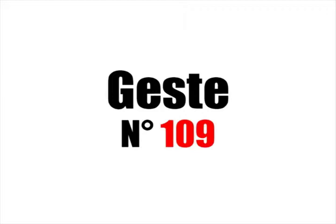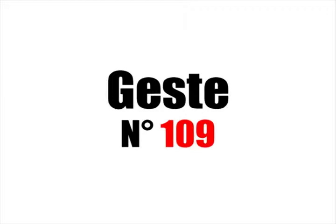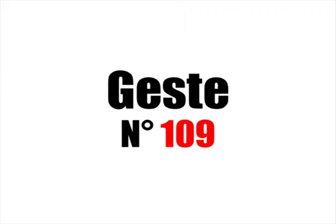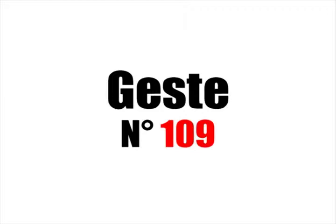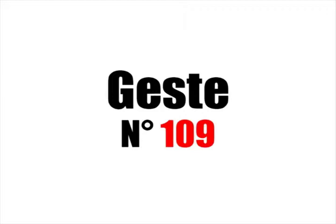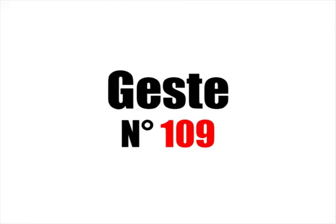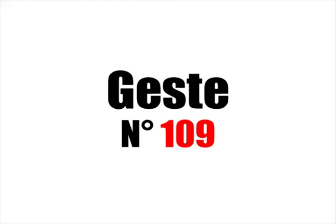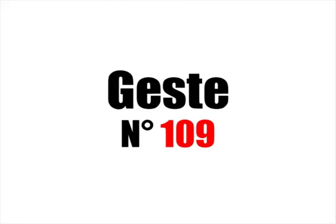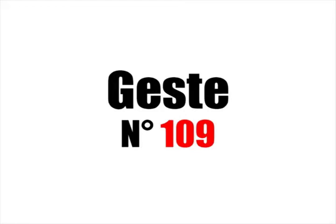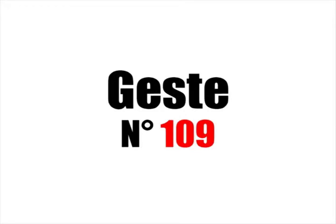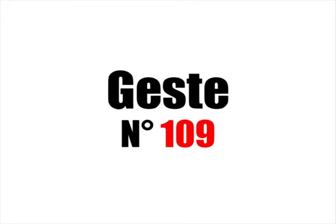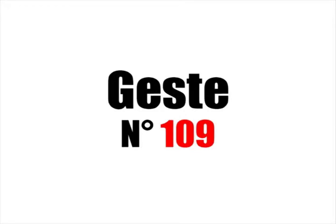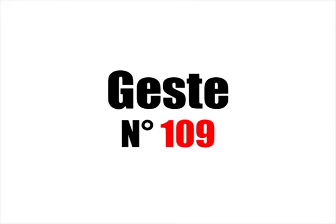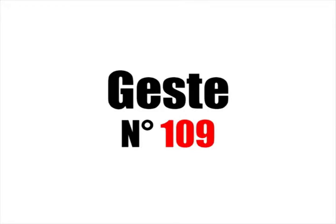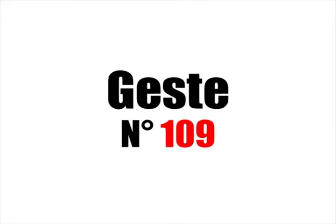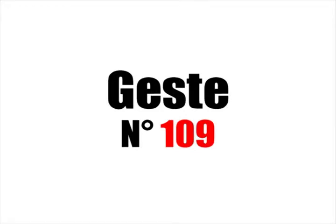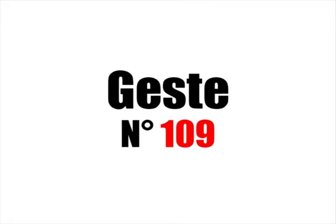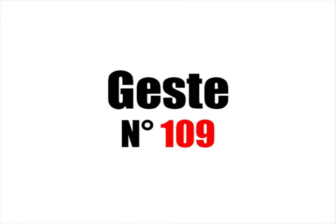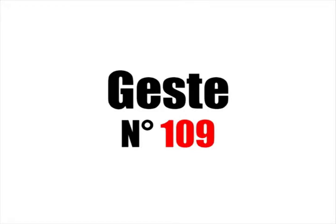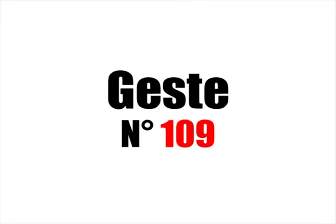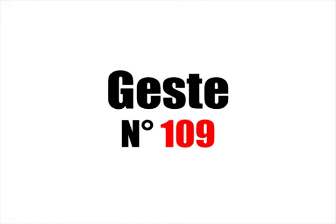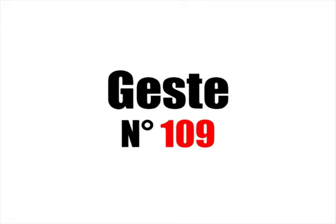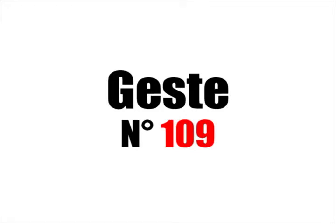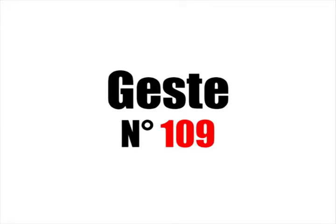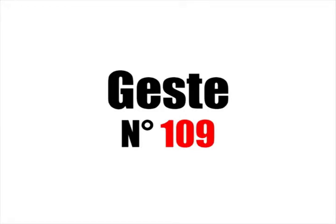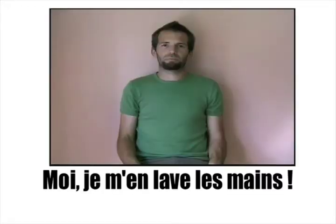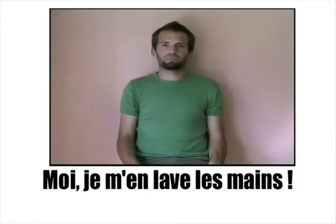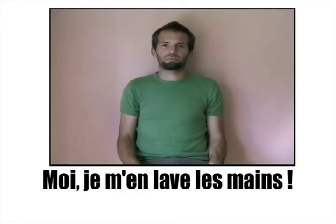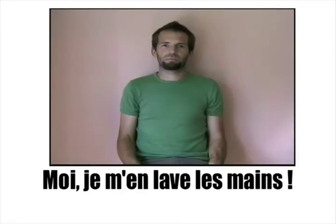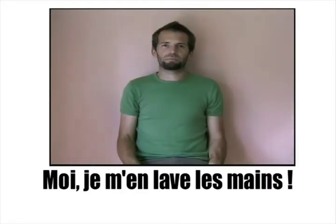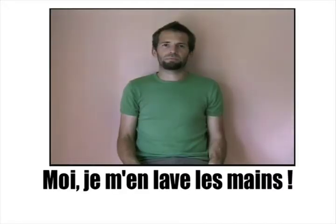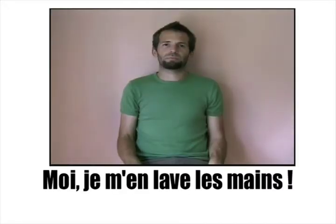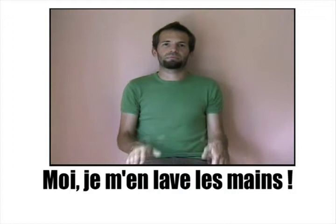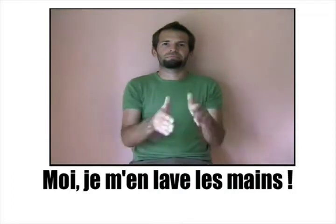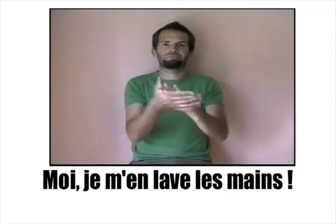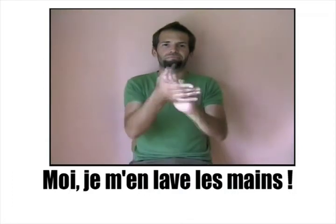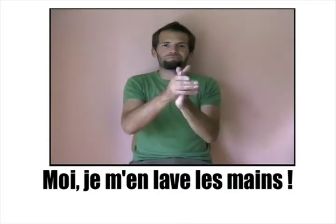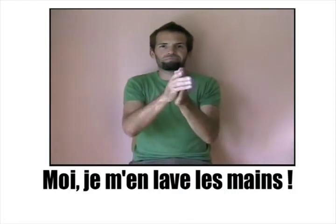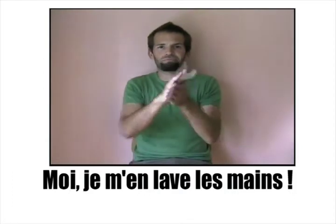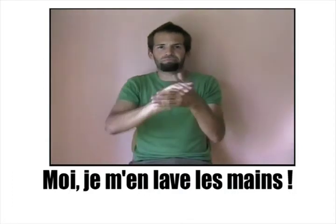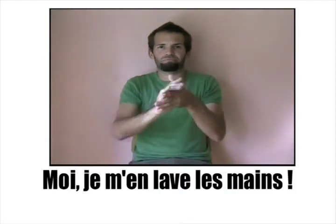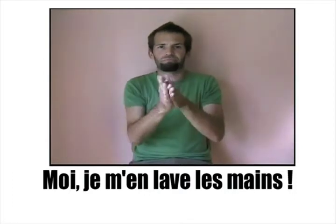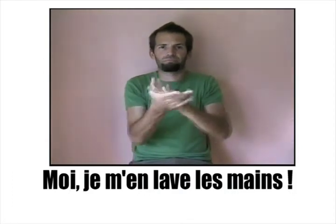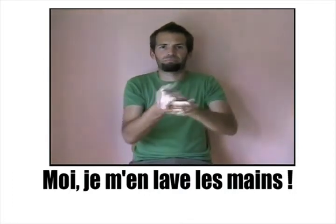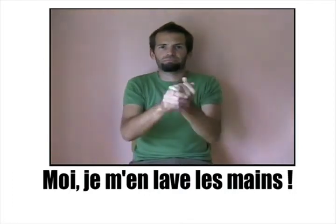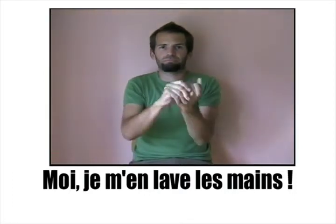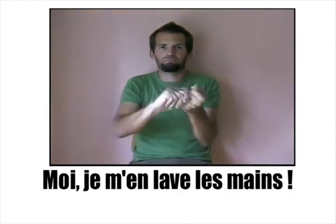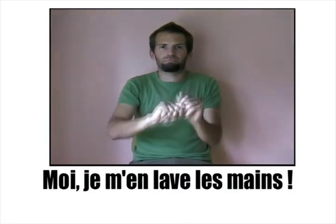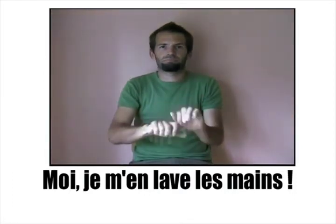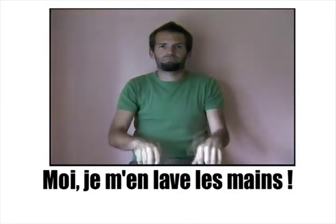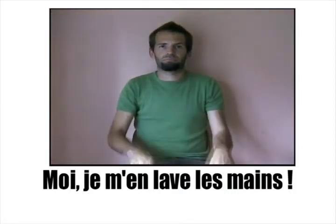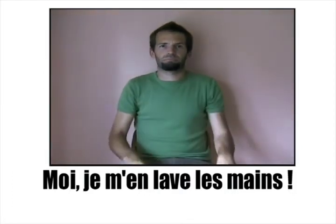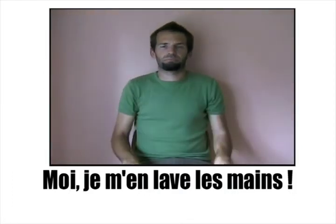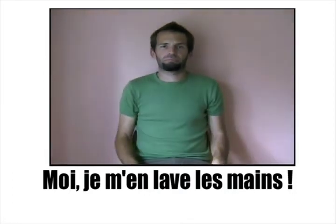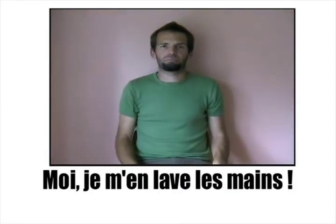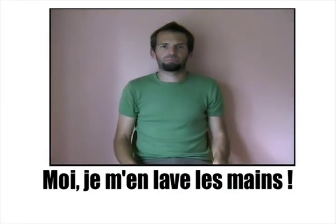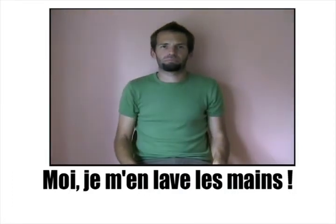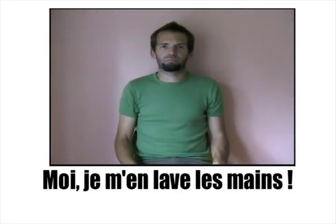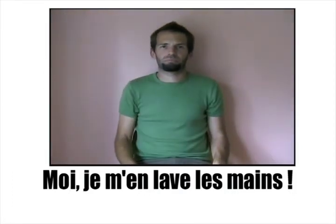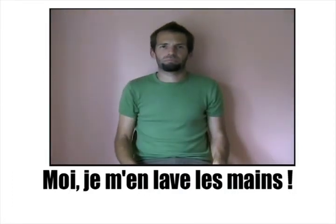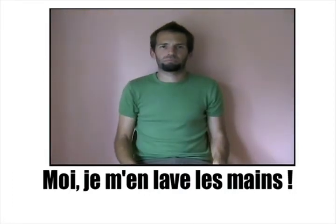Moi je m'en lave les mains